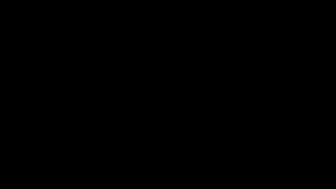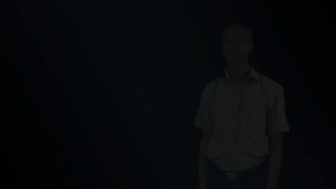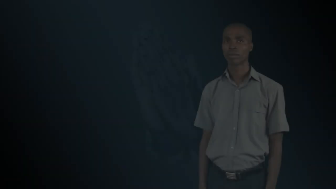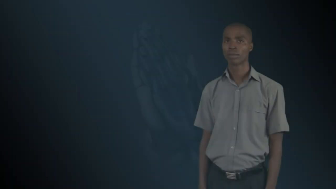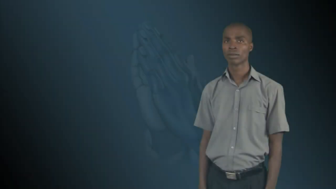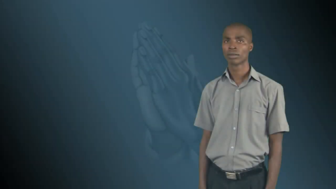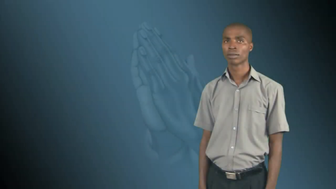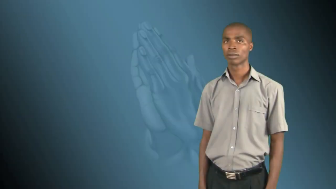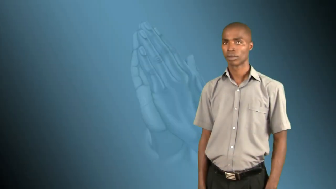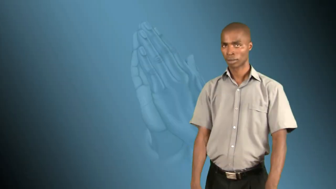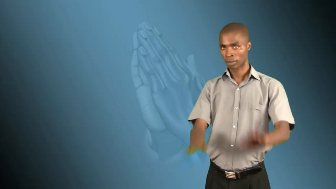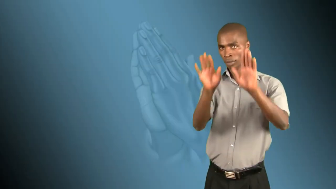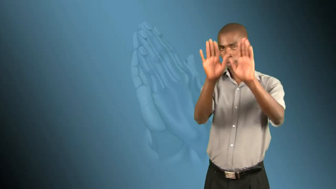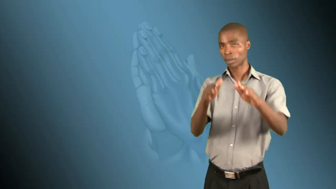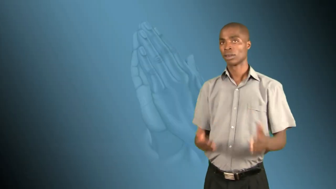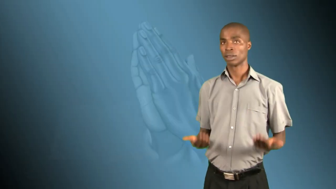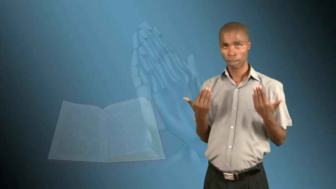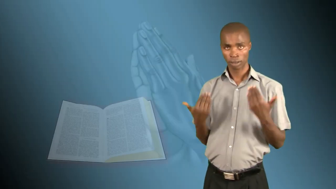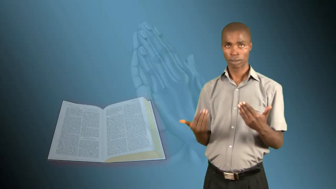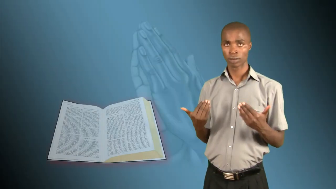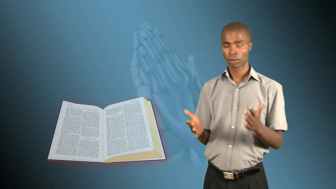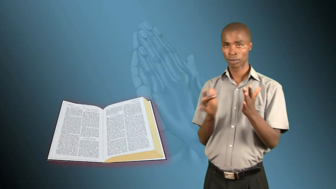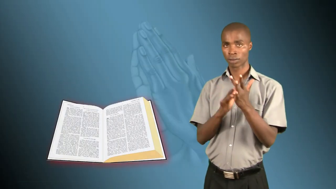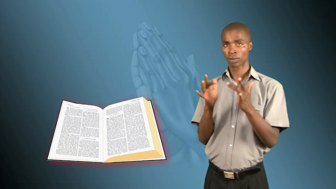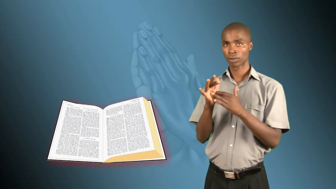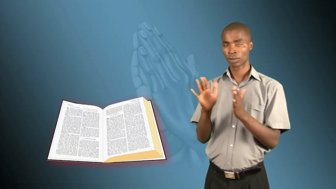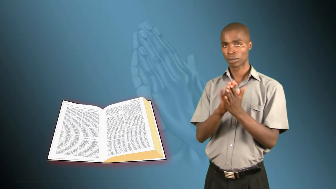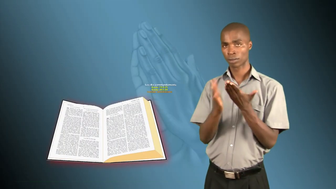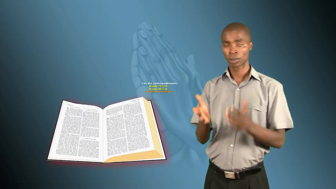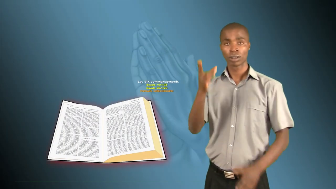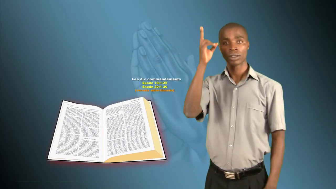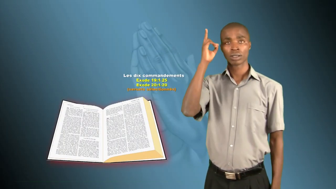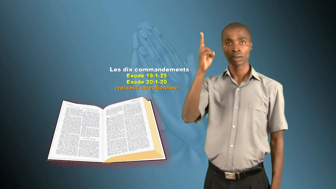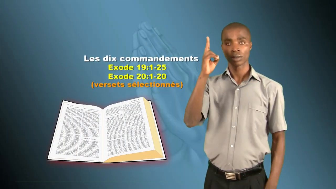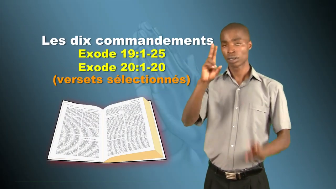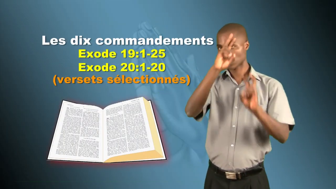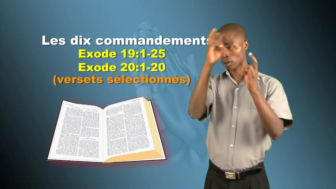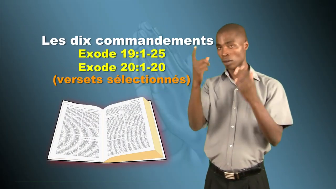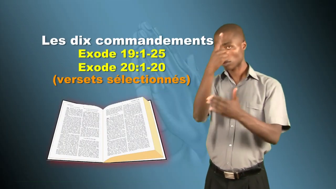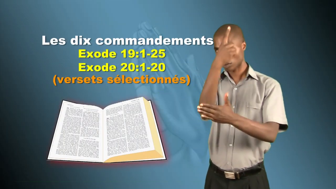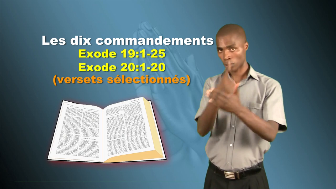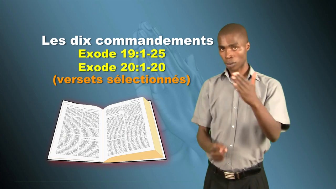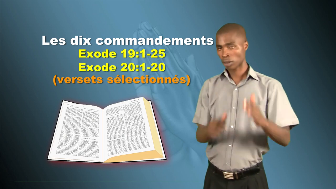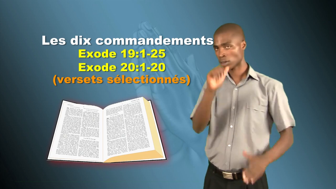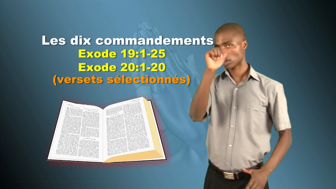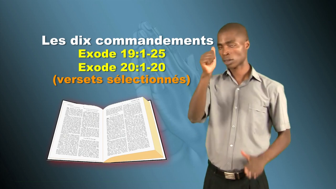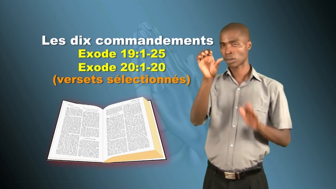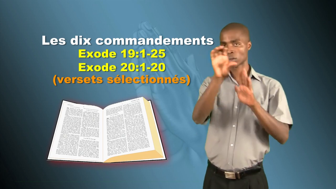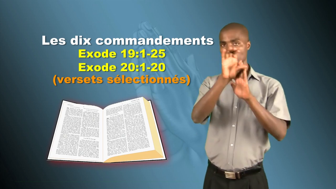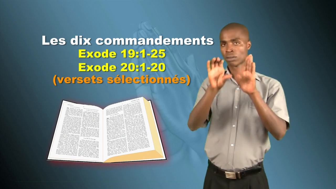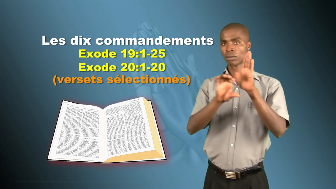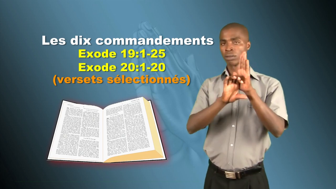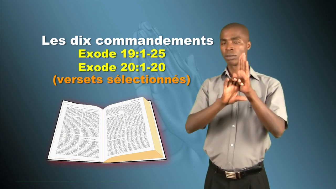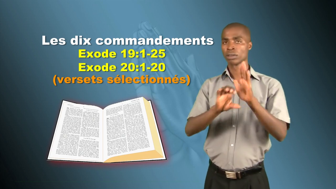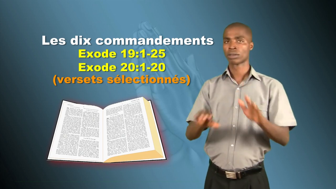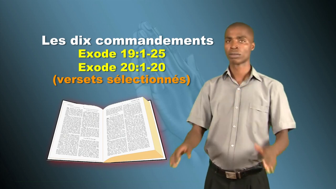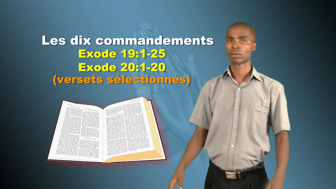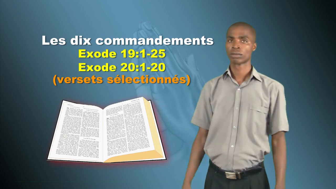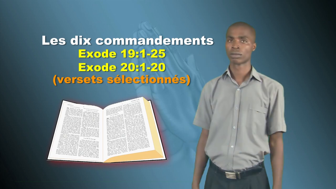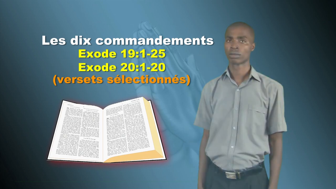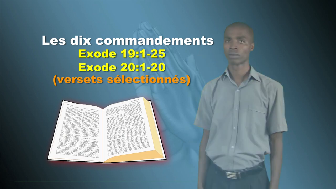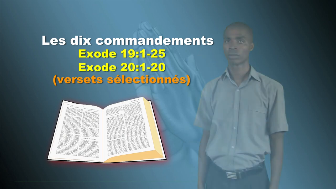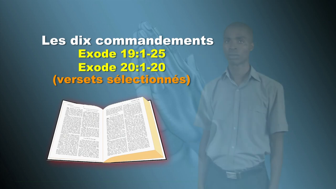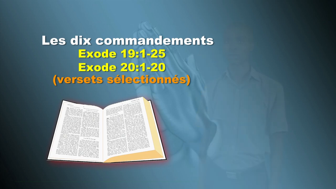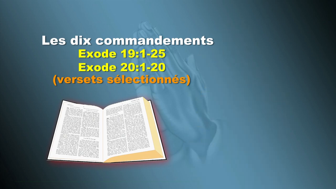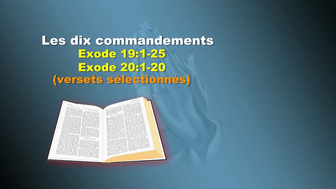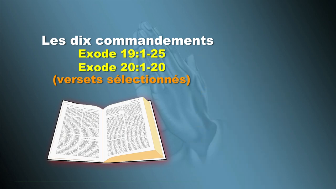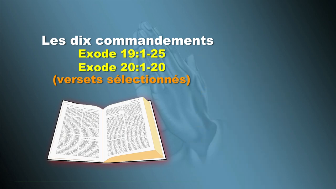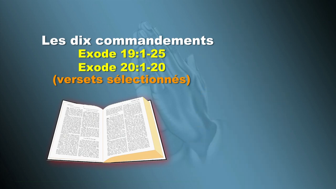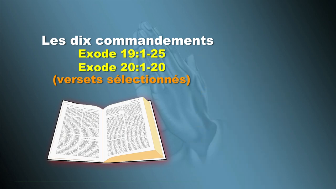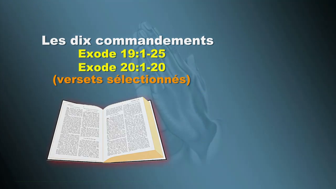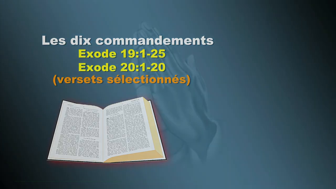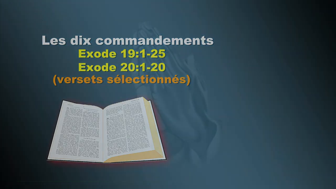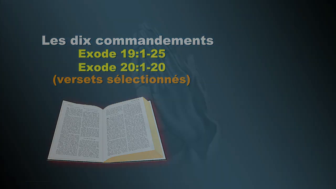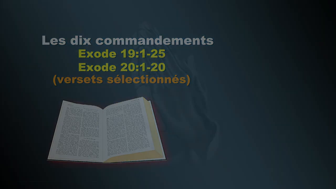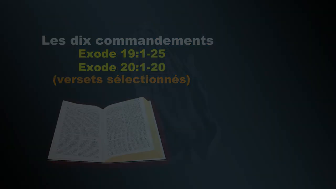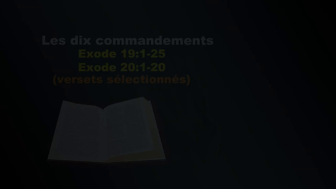Les dix commandements